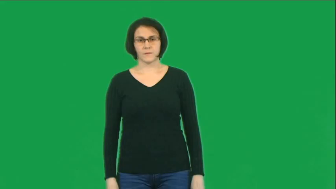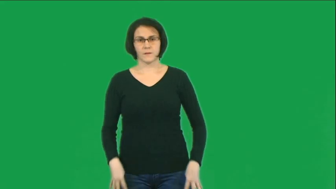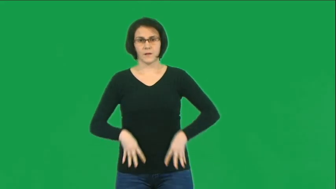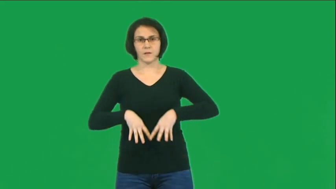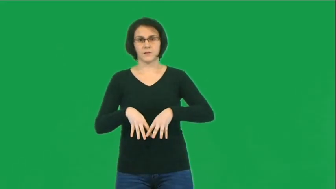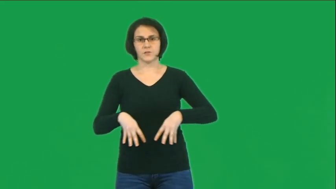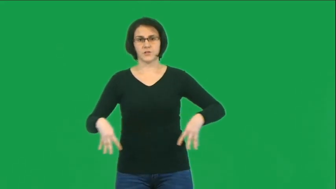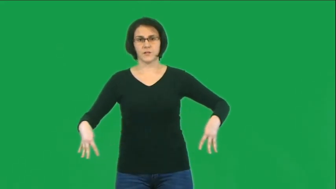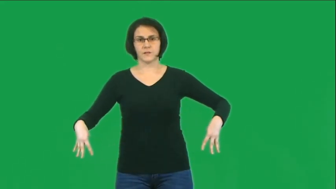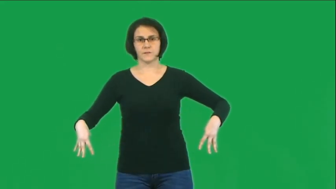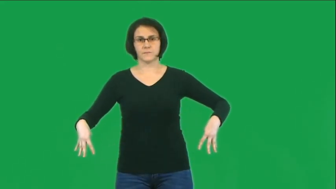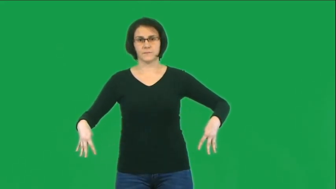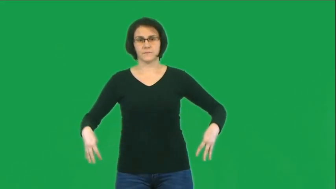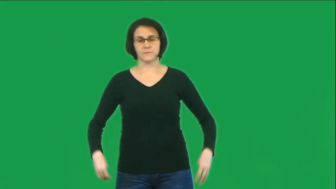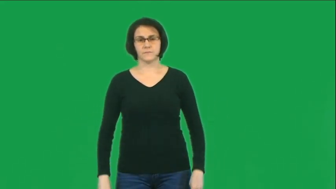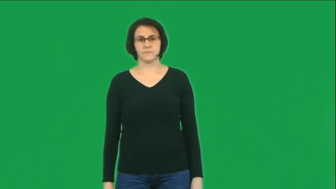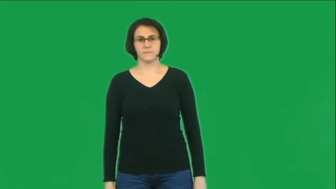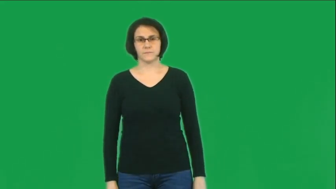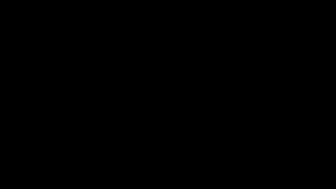szereg